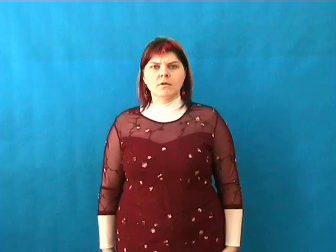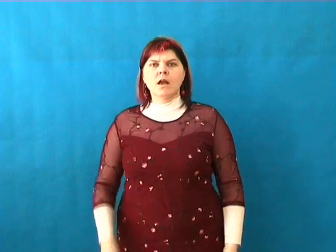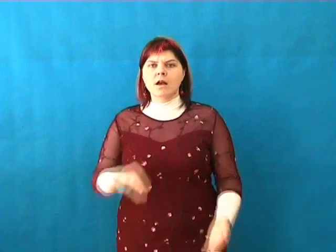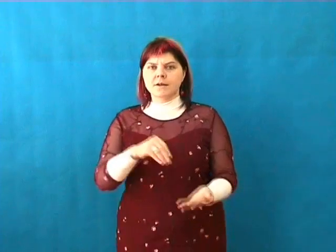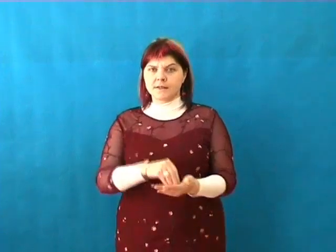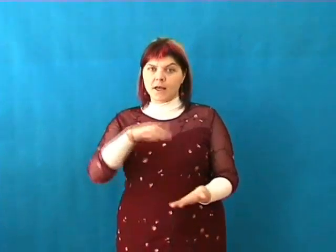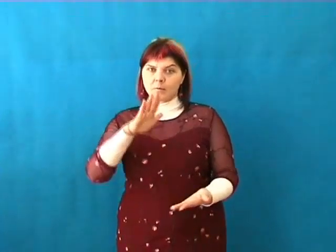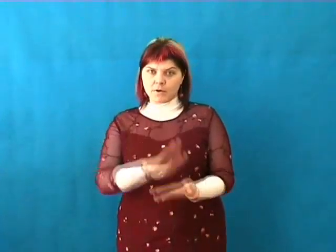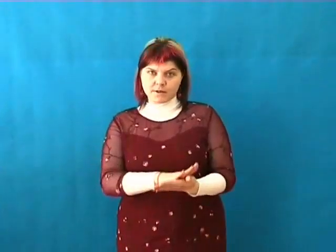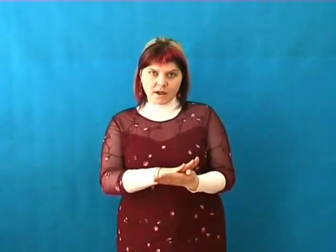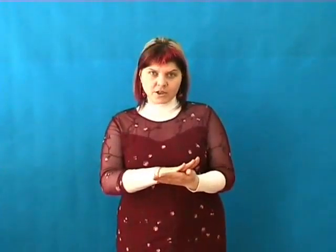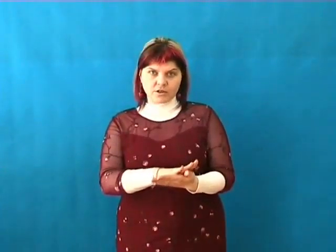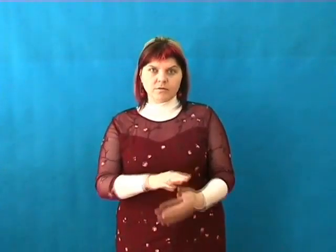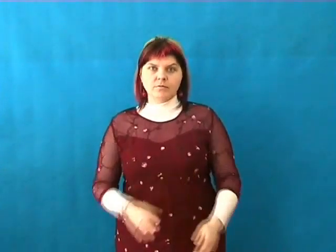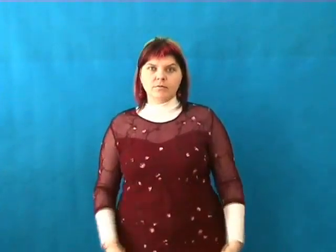zapisać